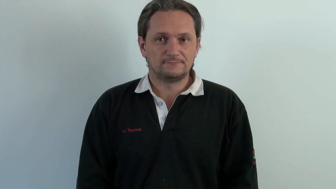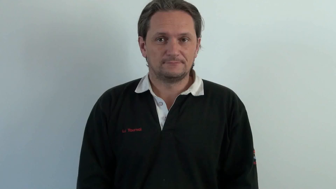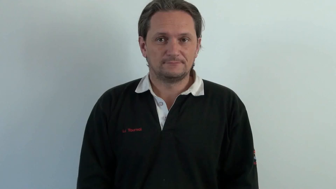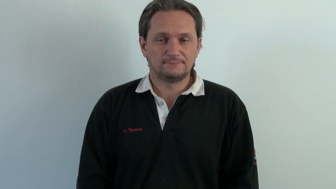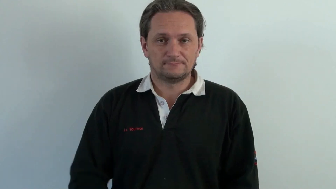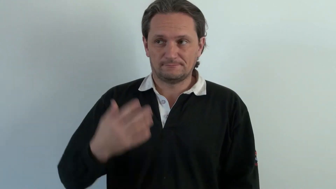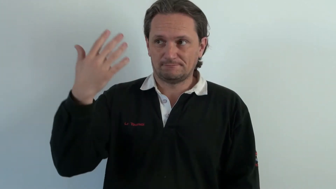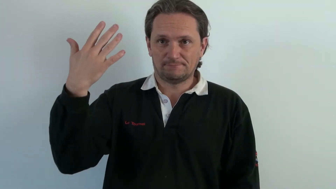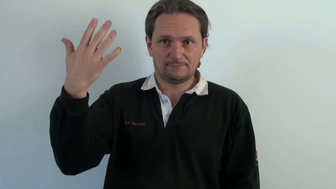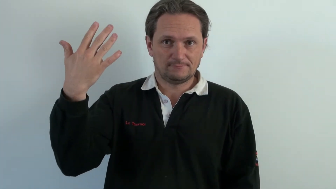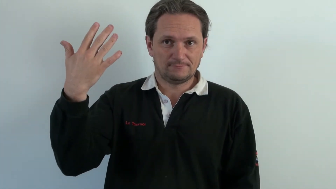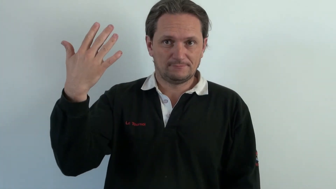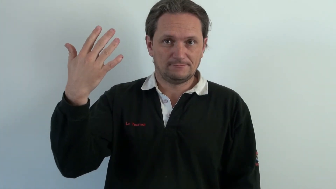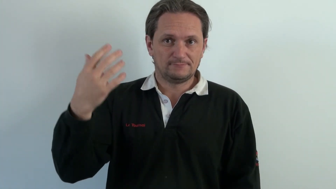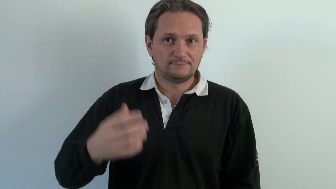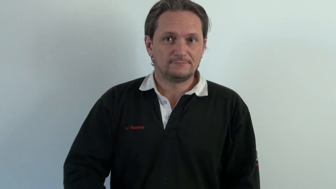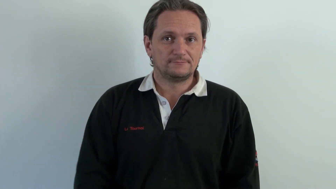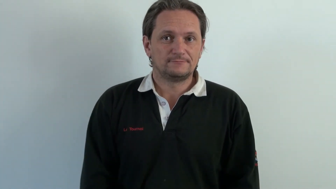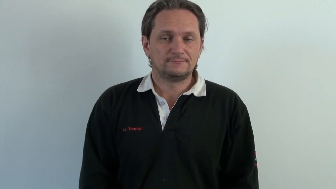Main